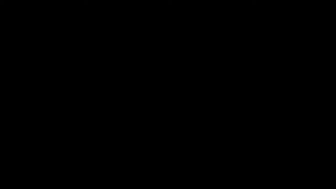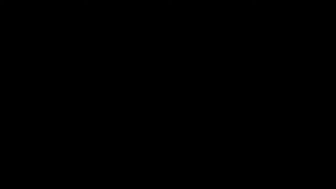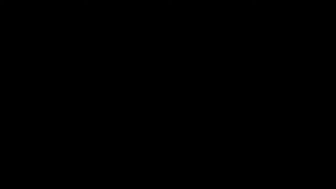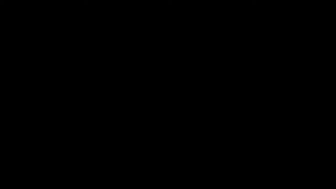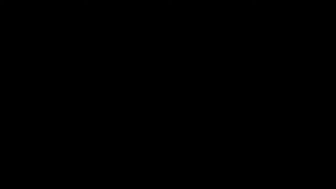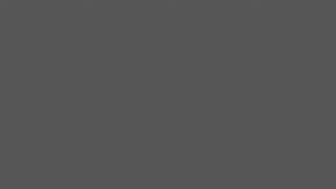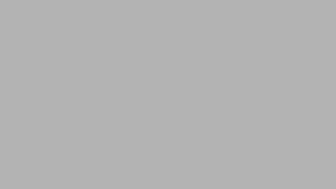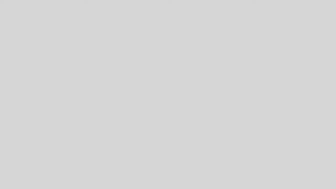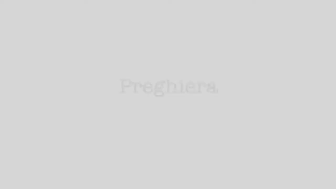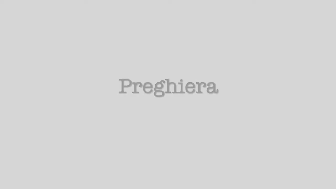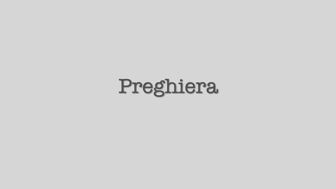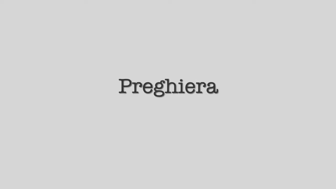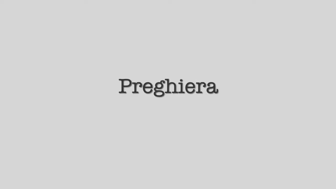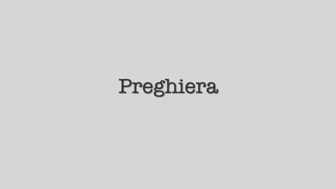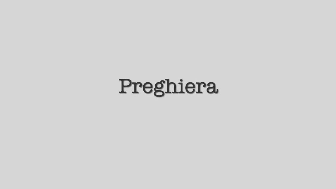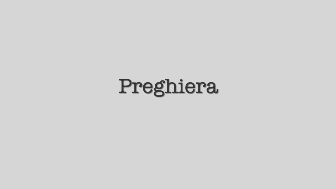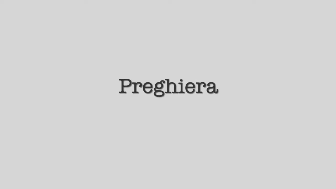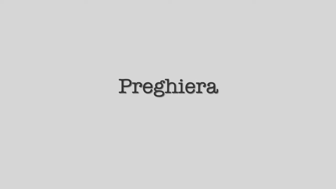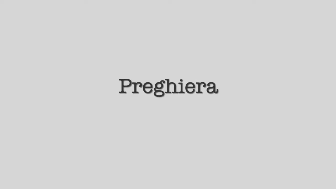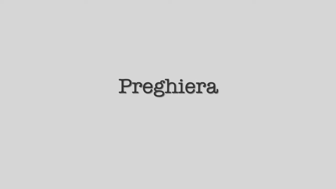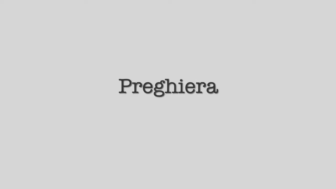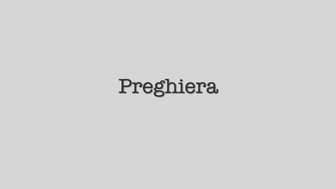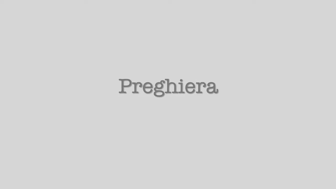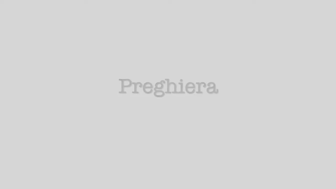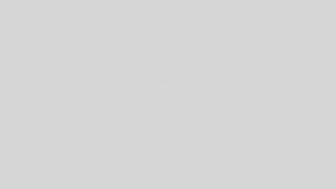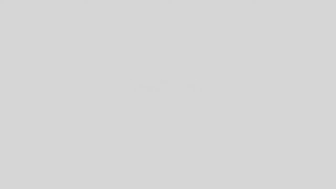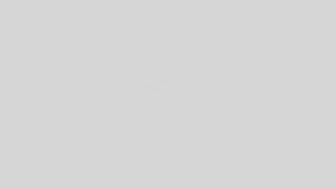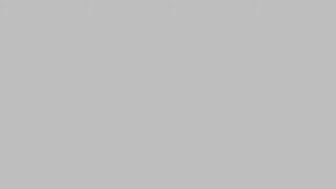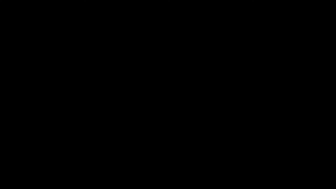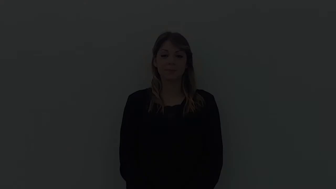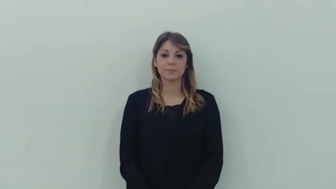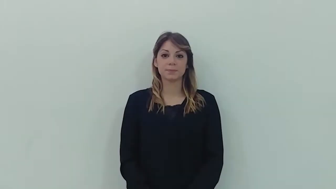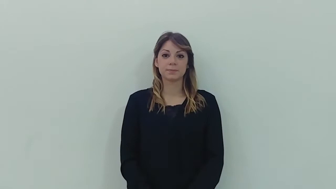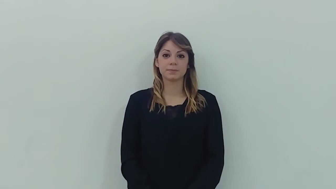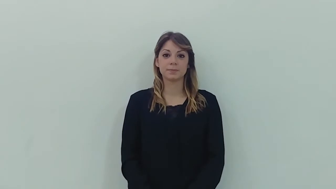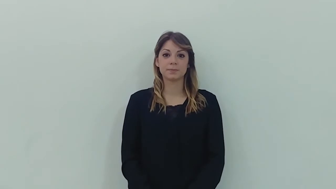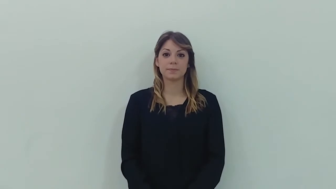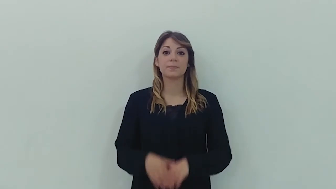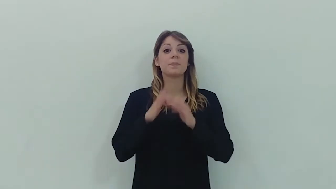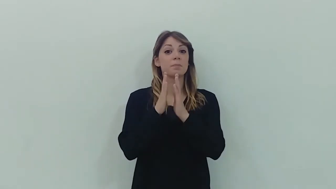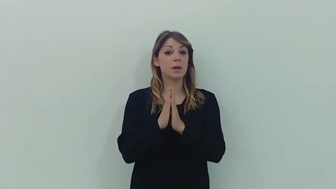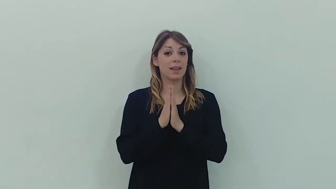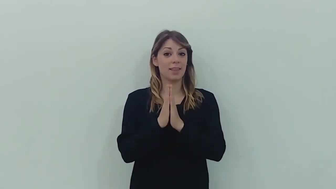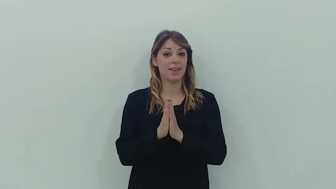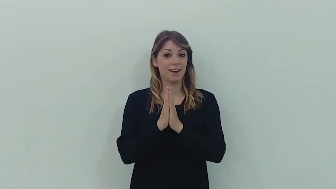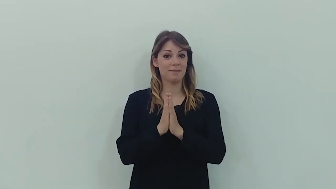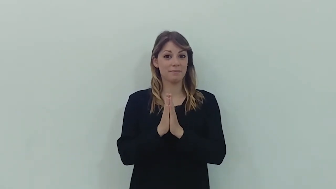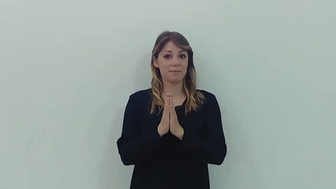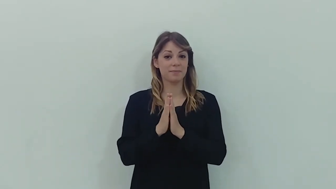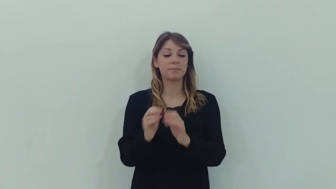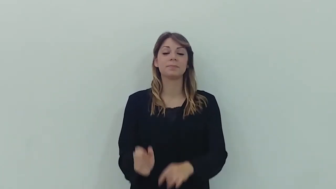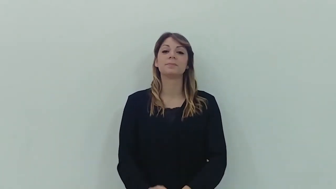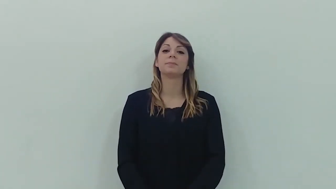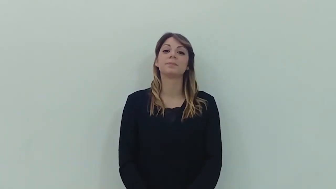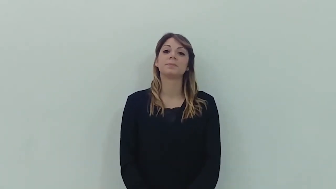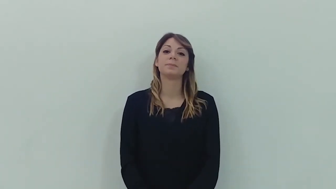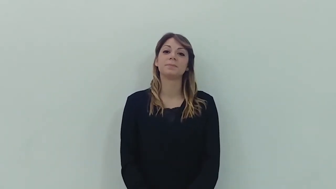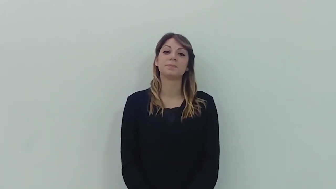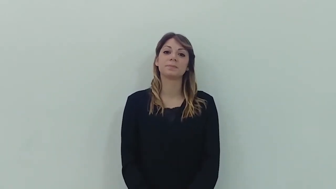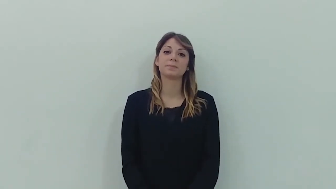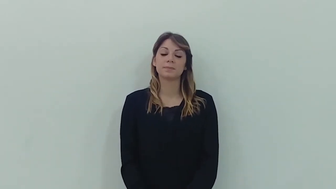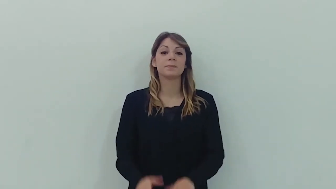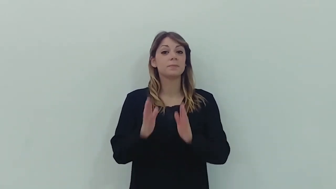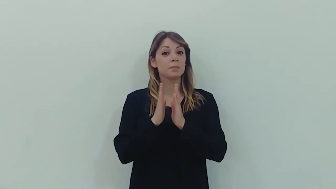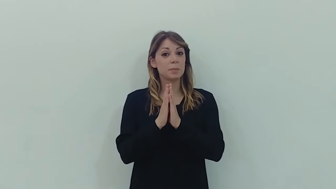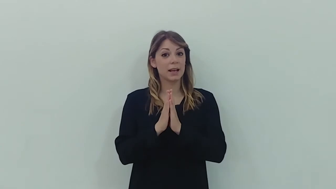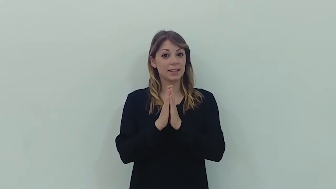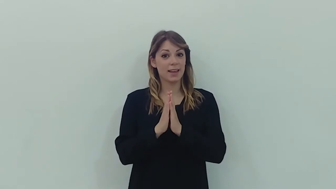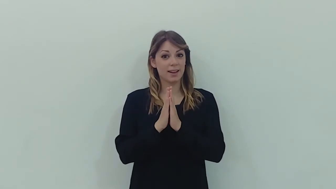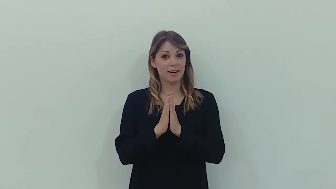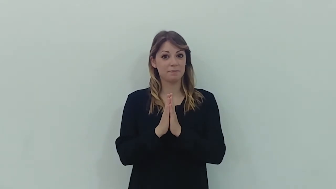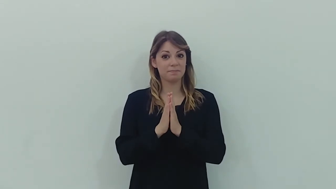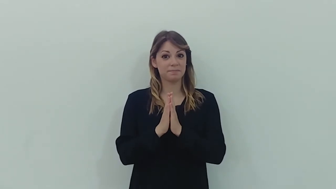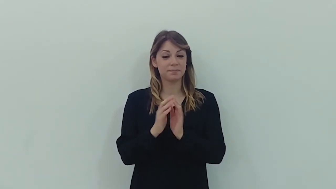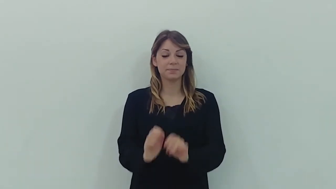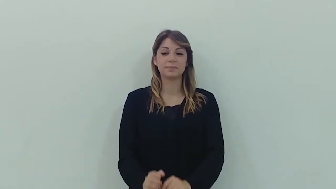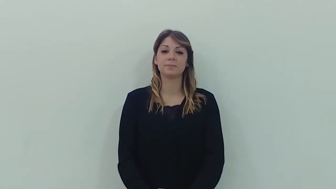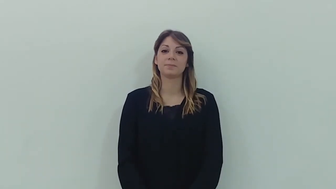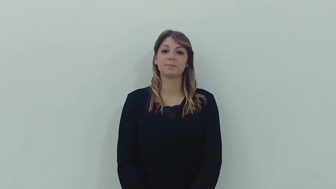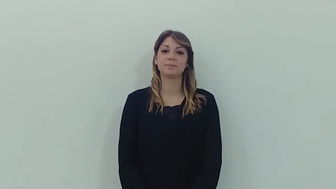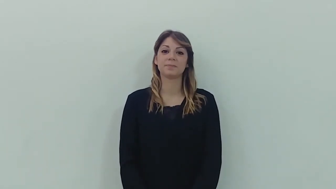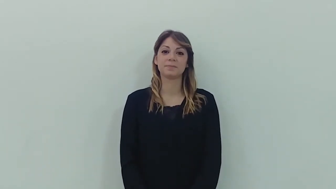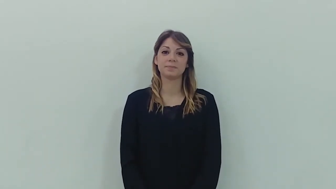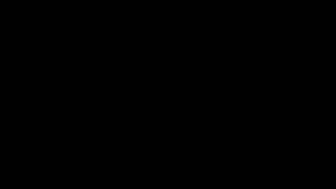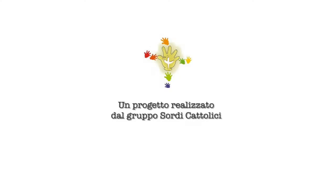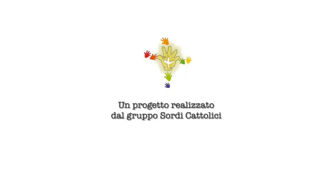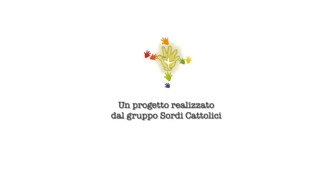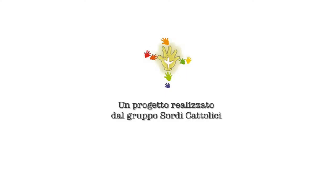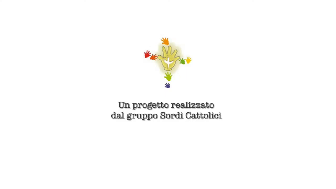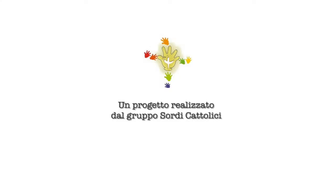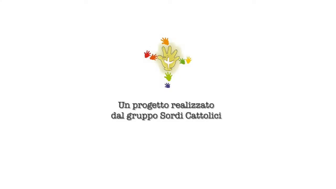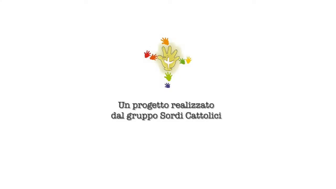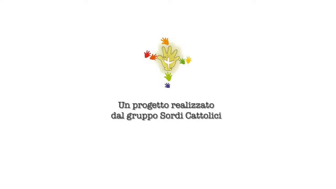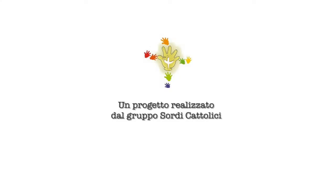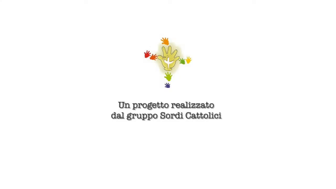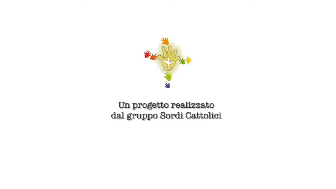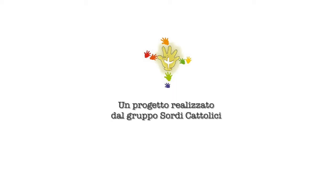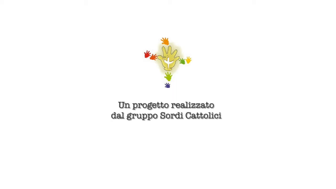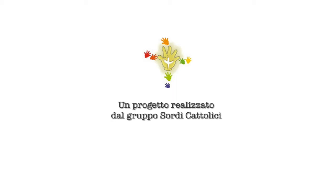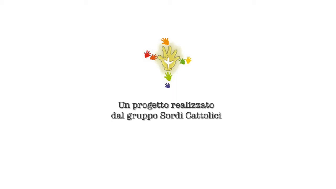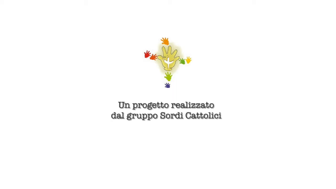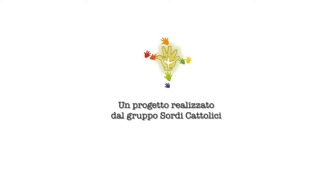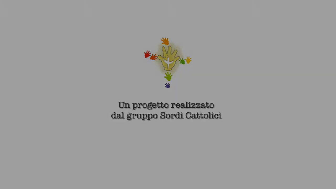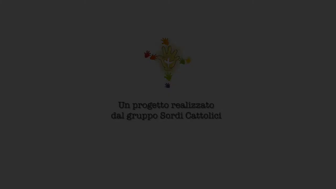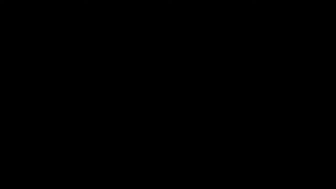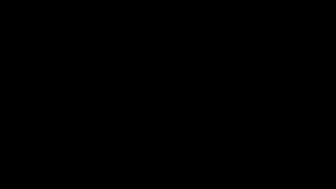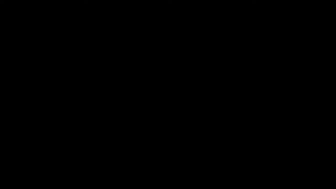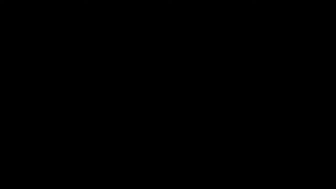Preghiera